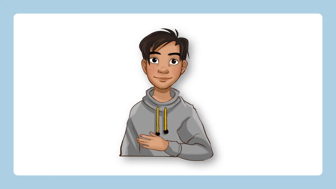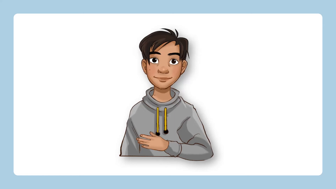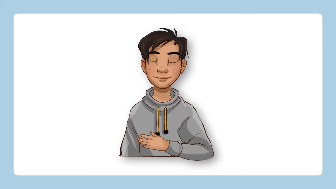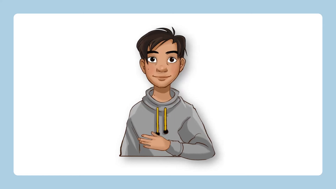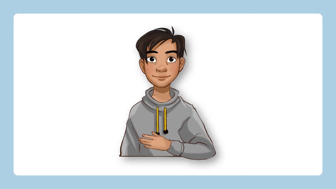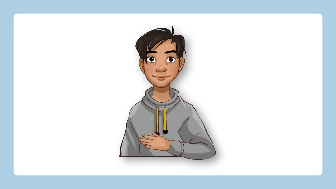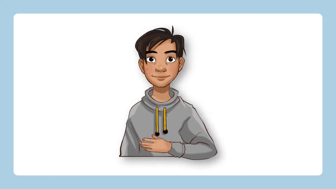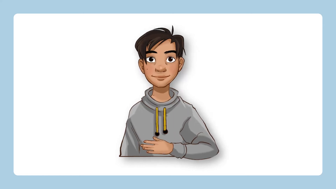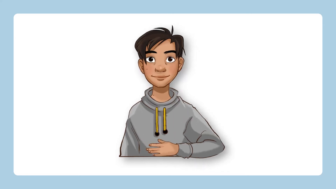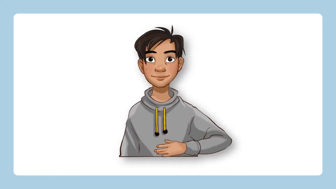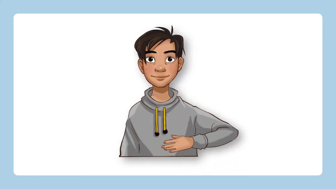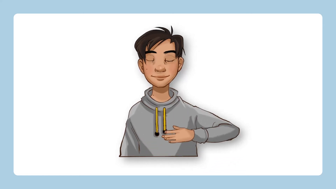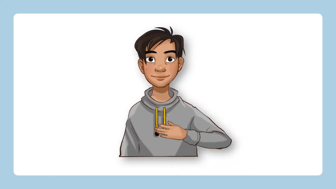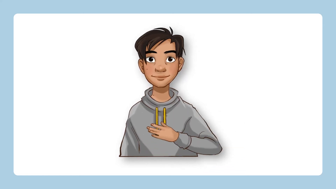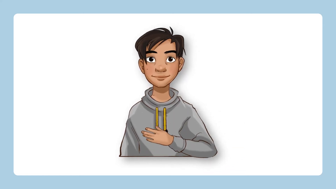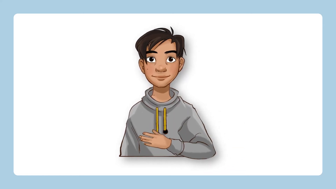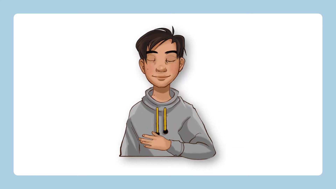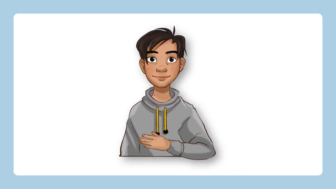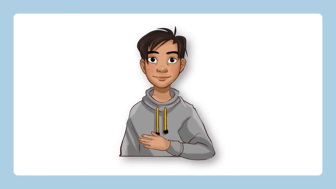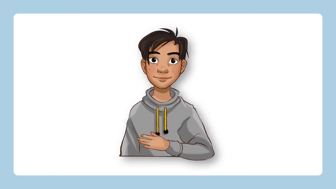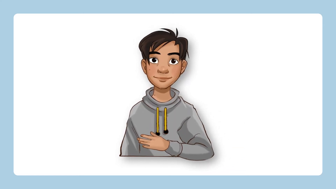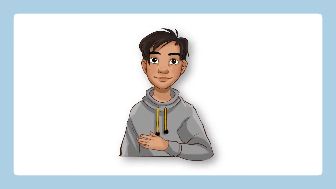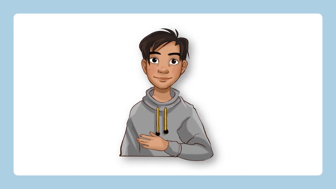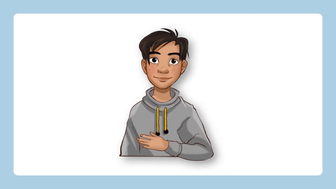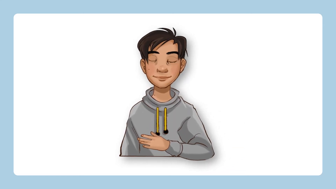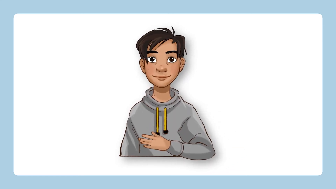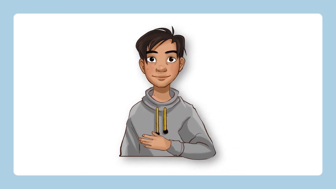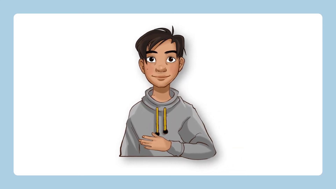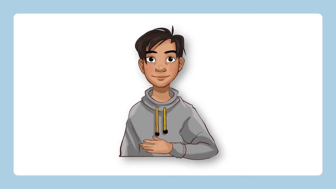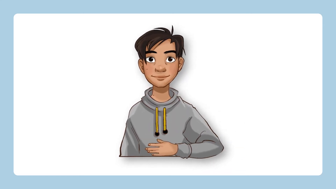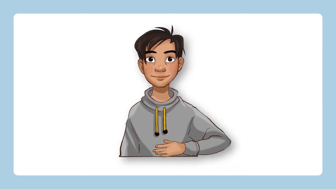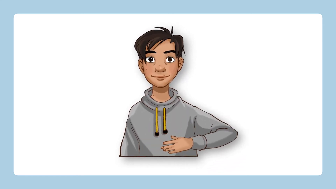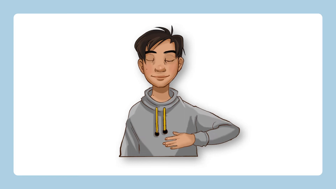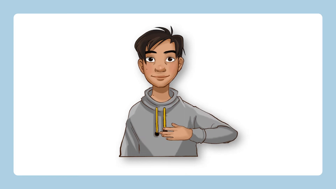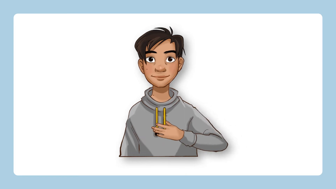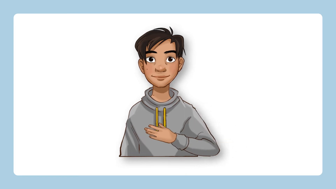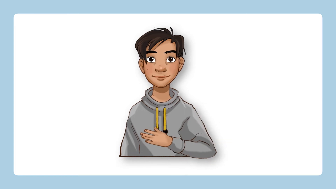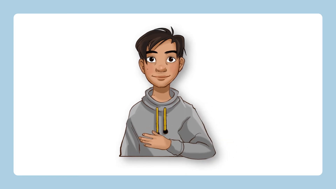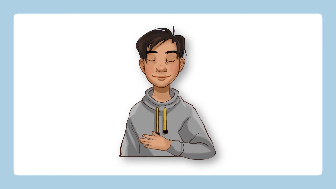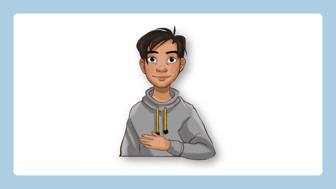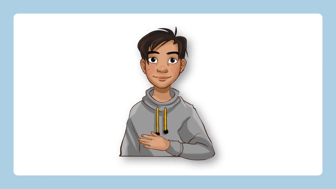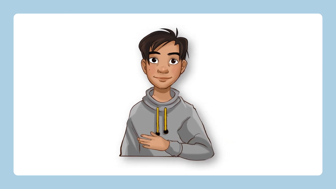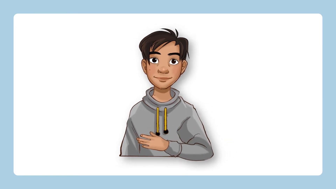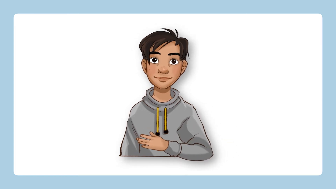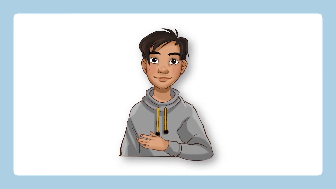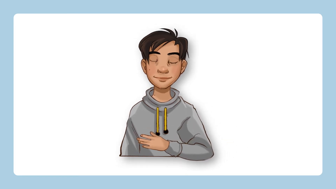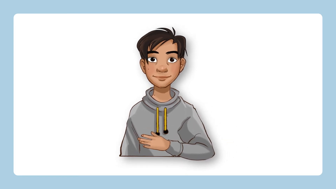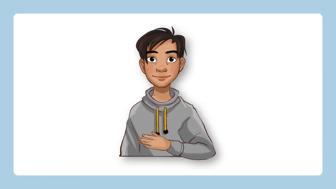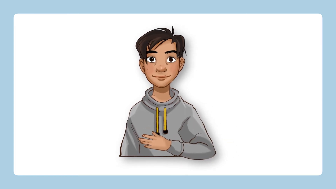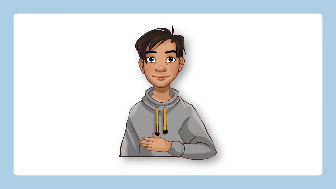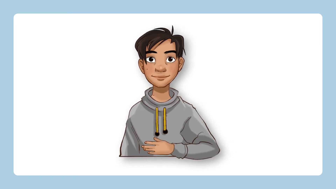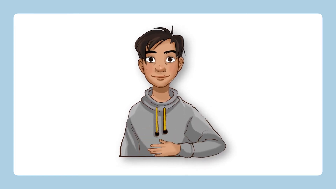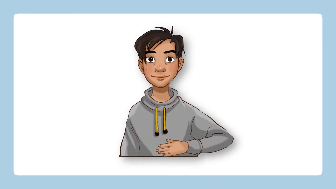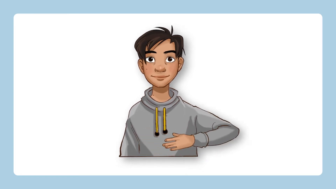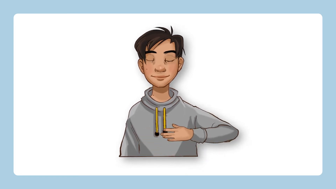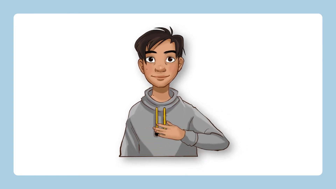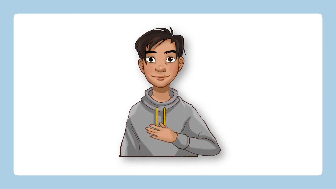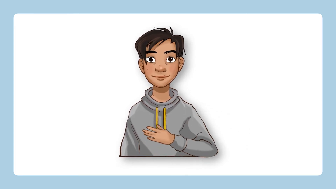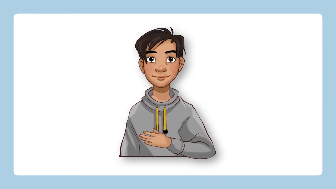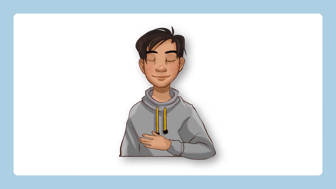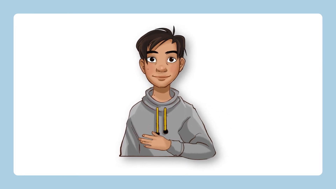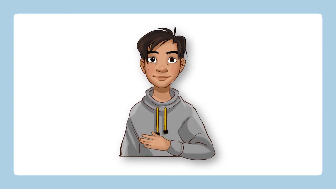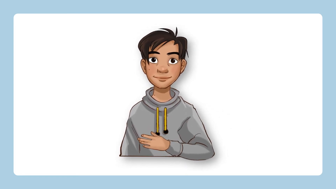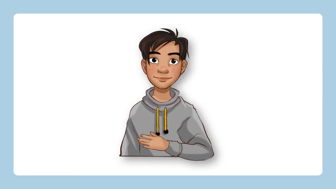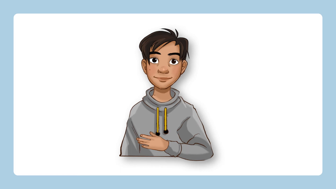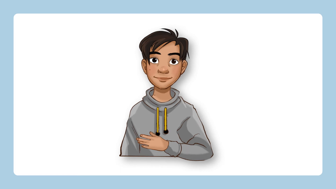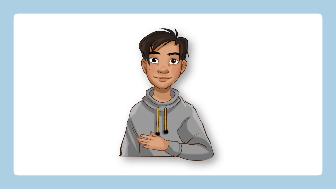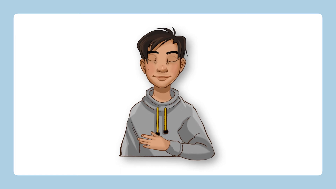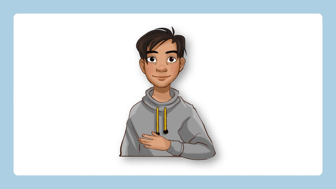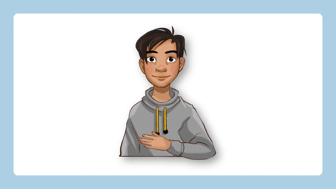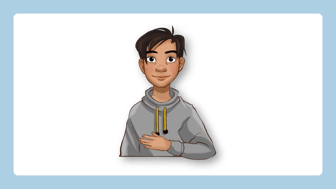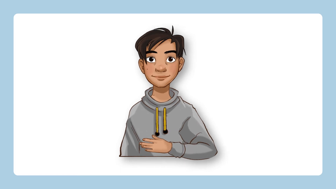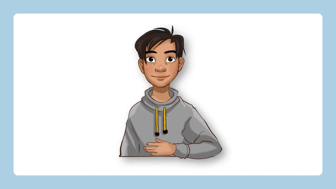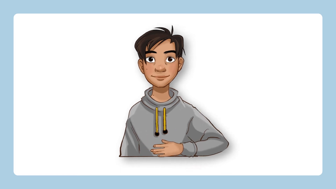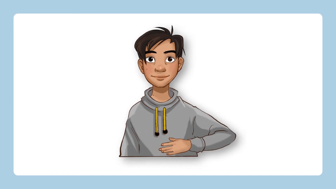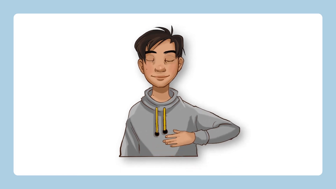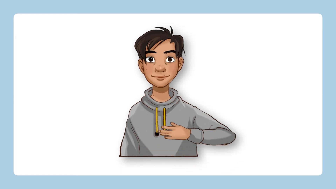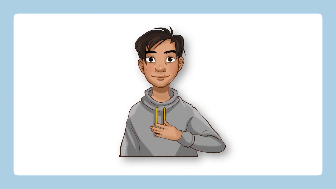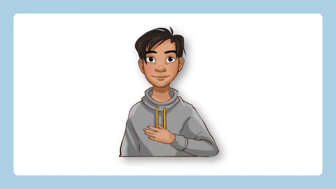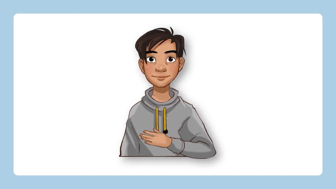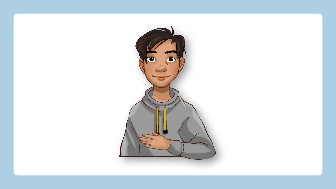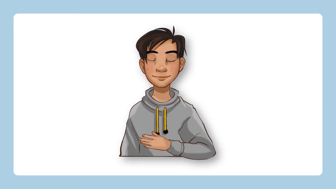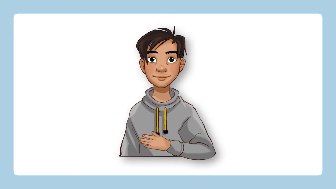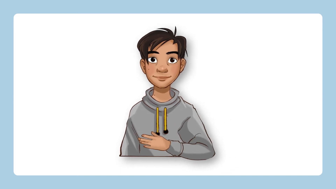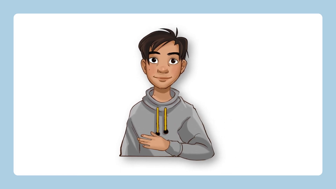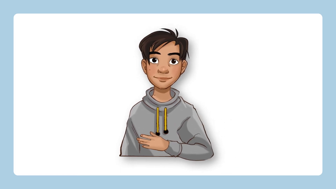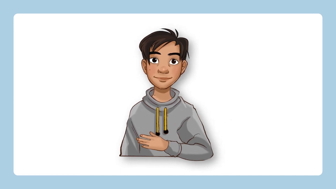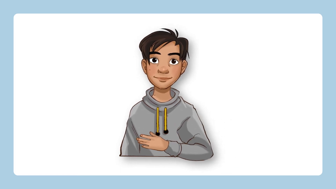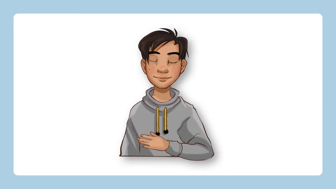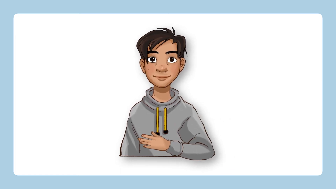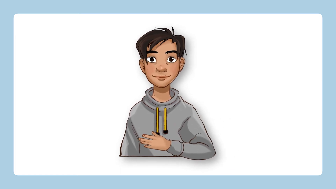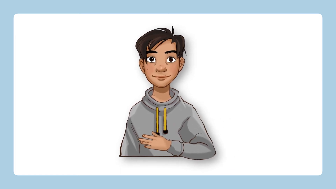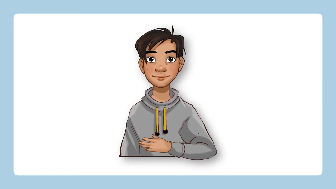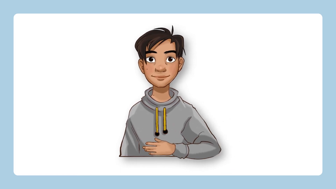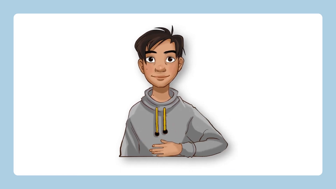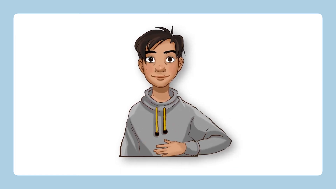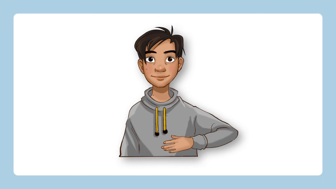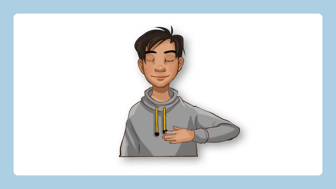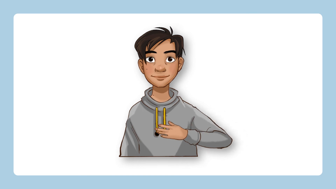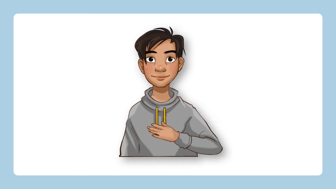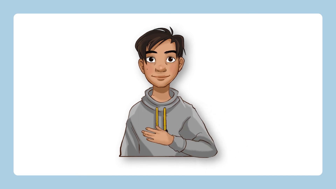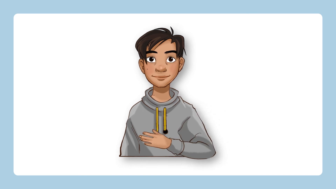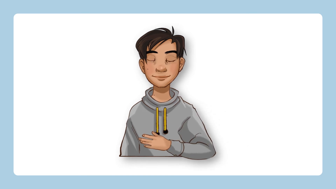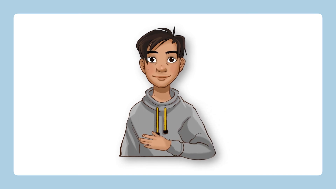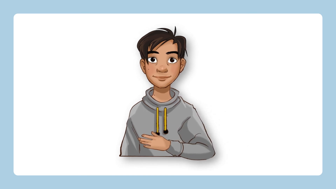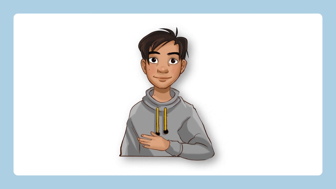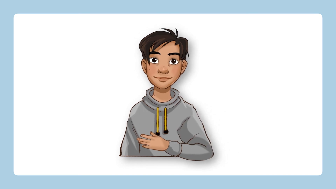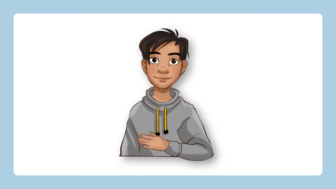M m